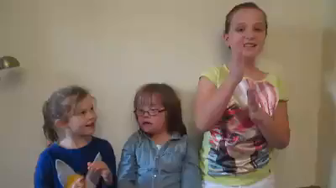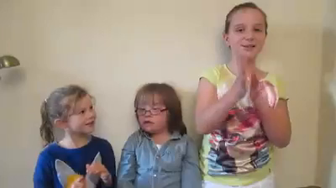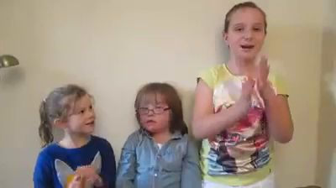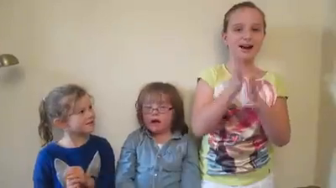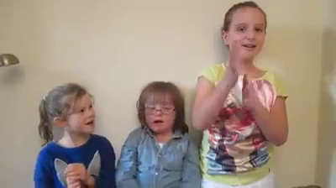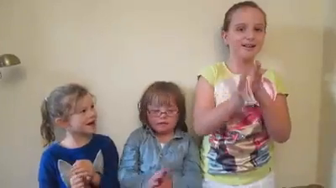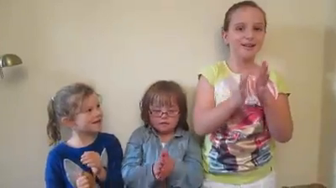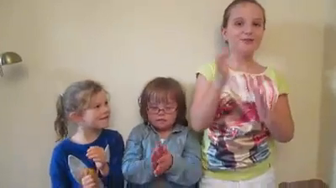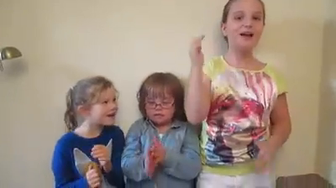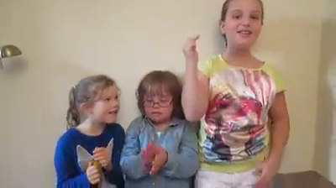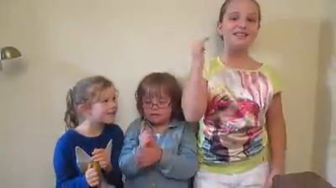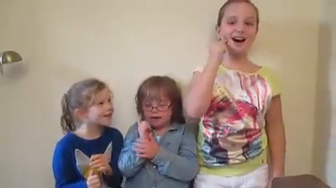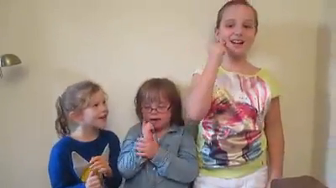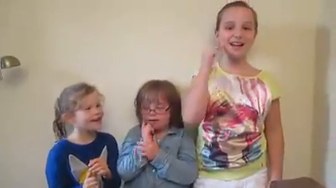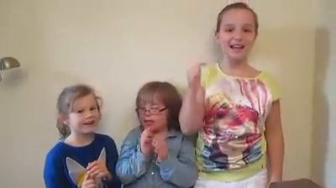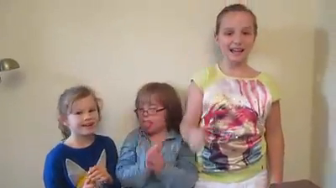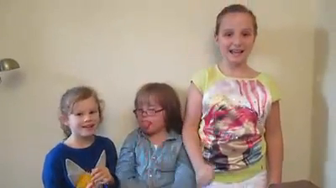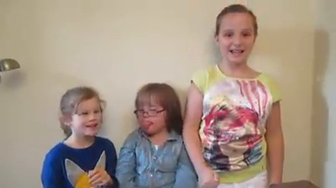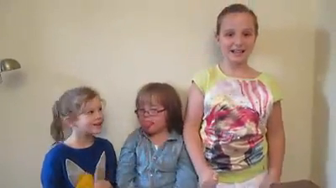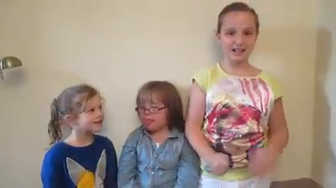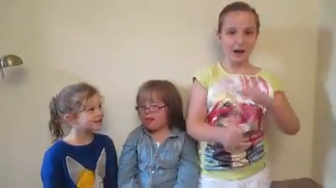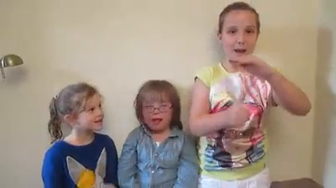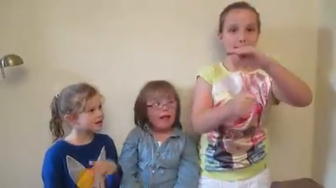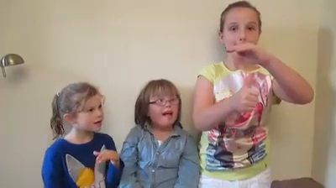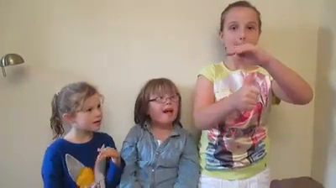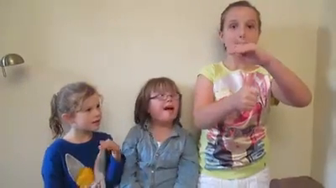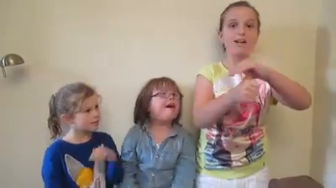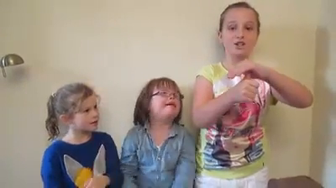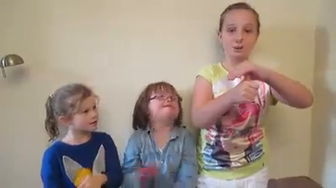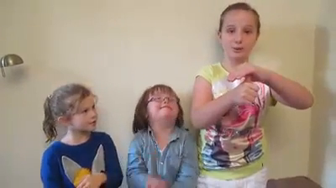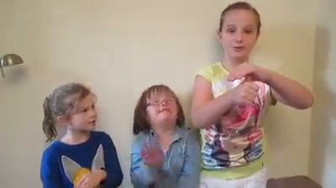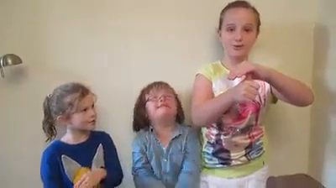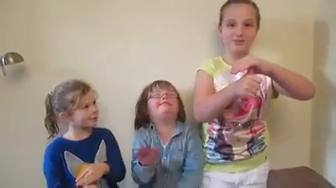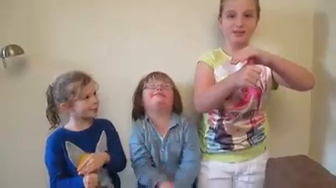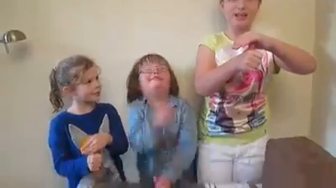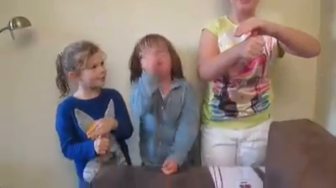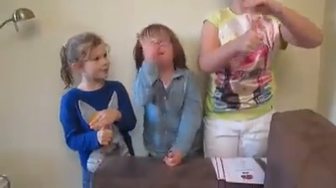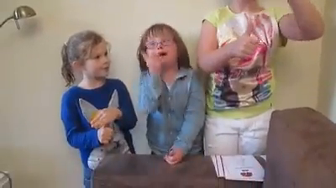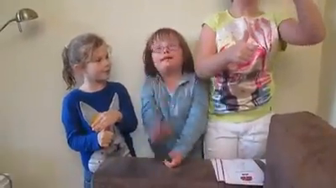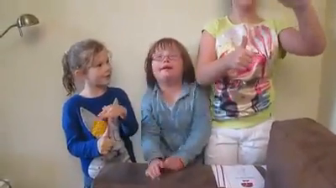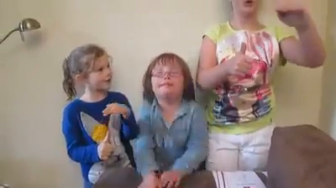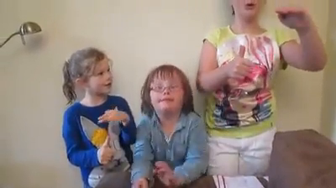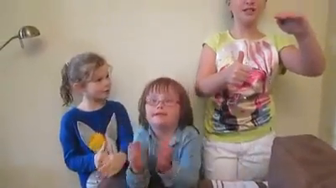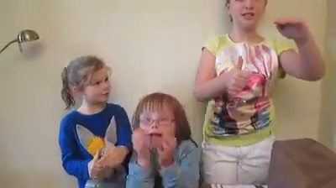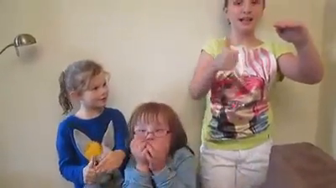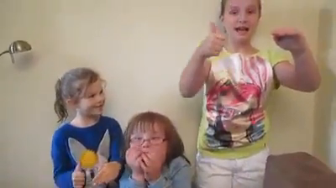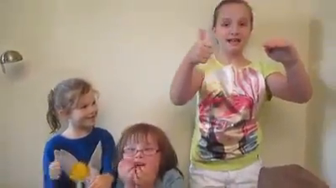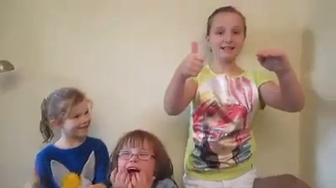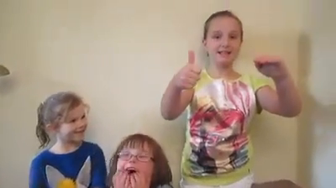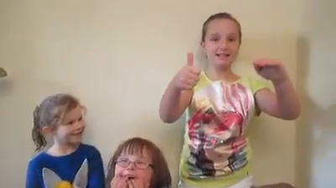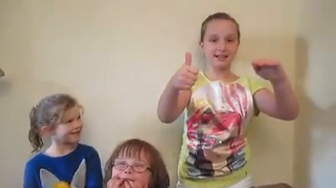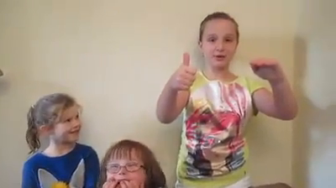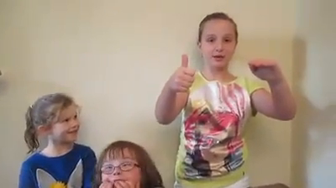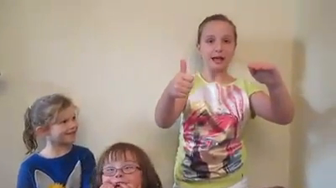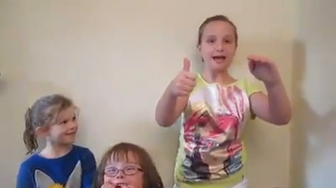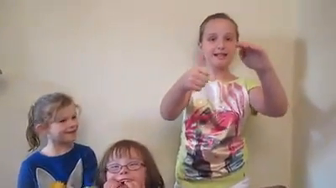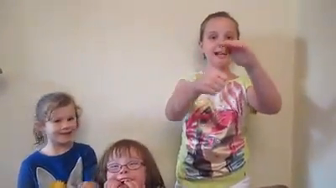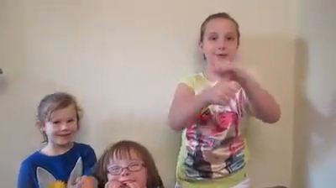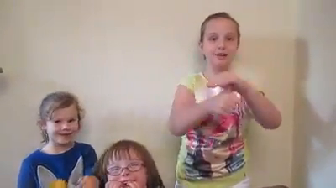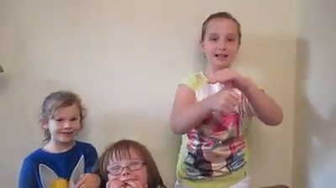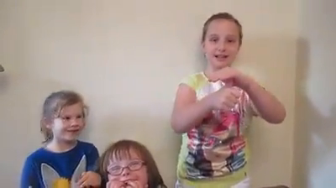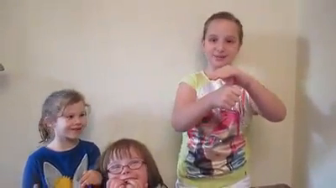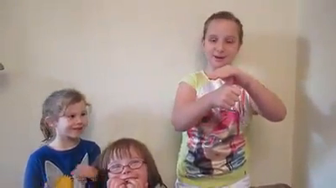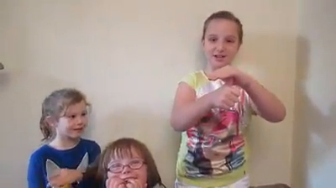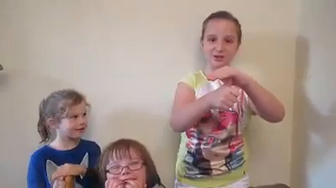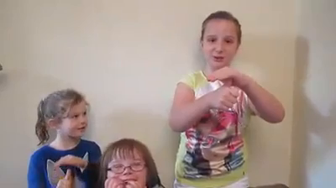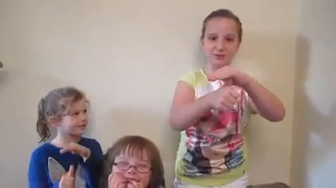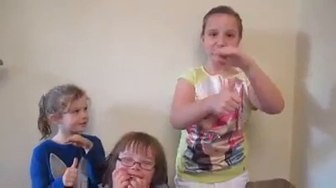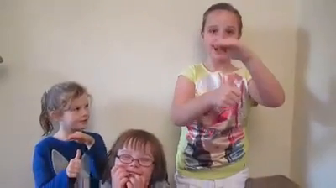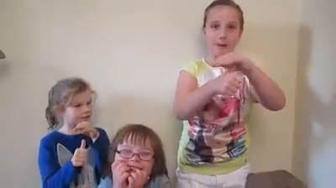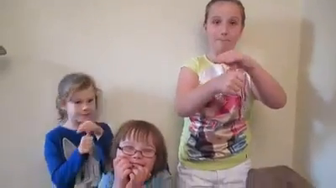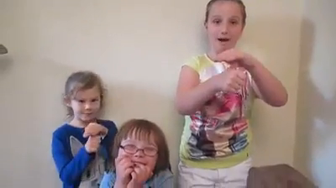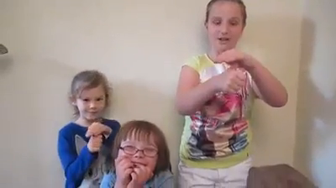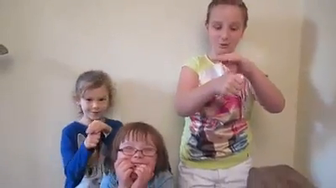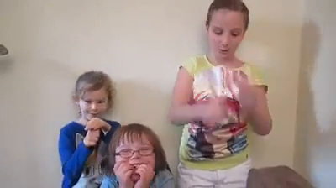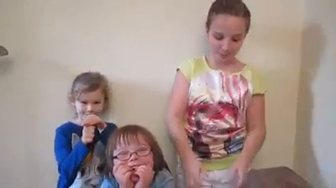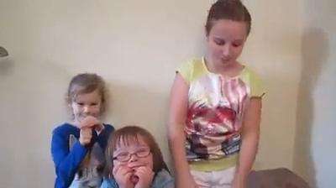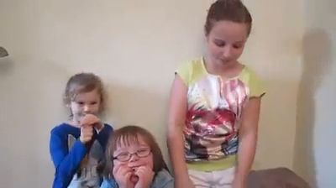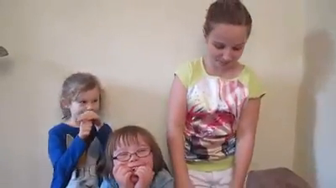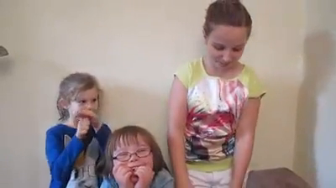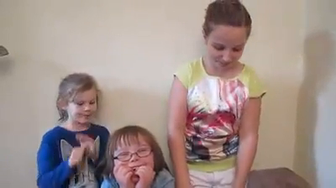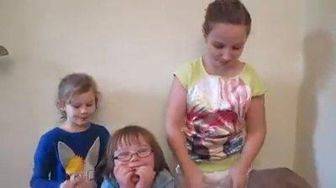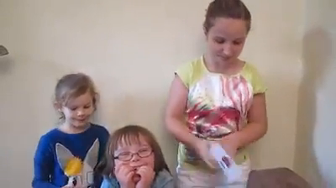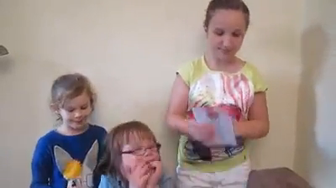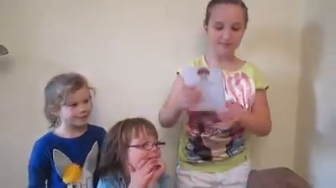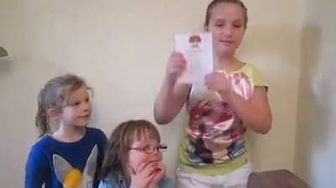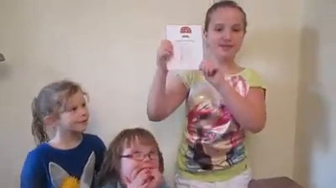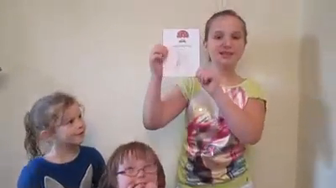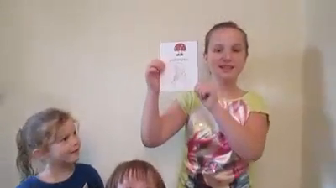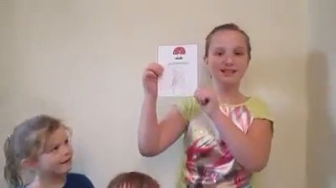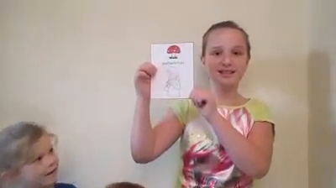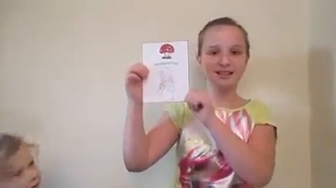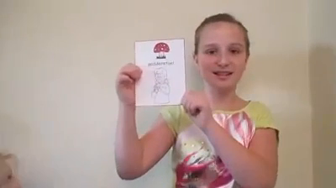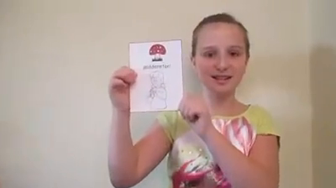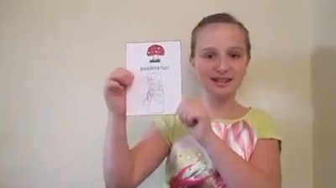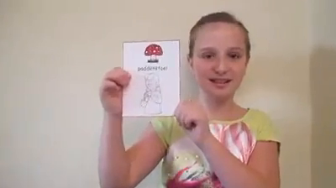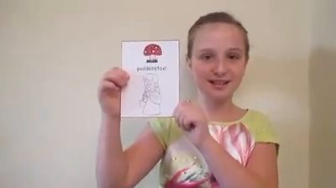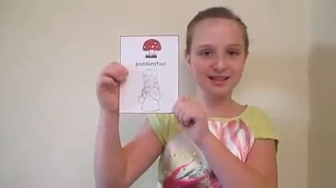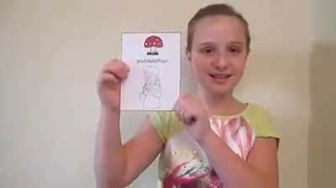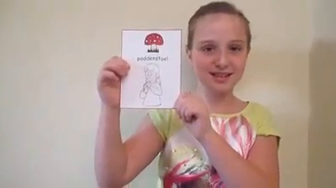Paddenstoel